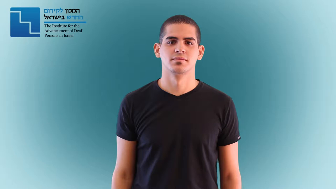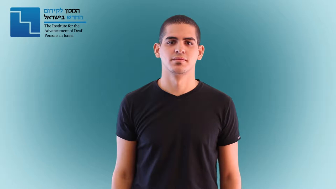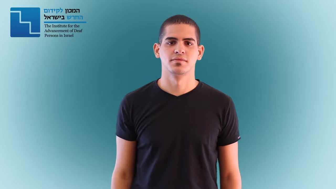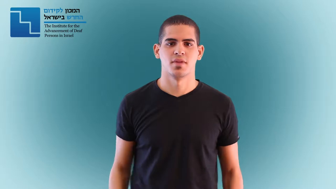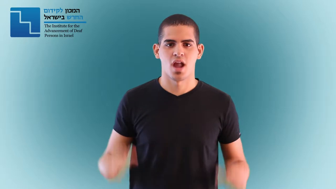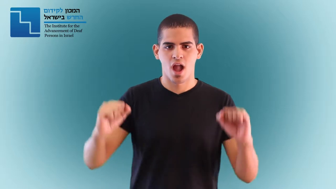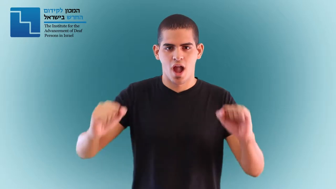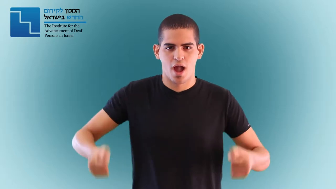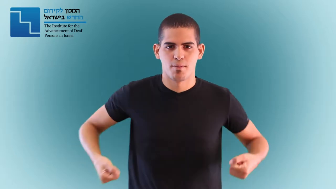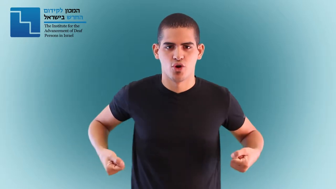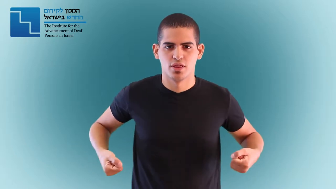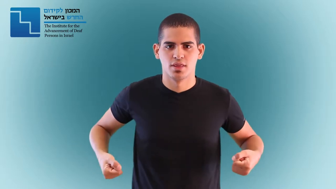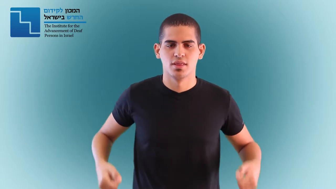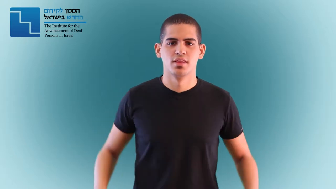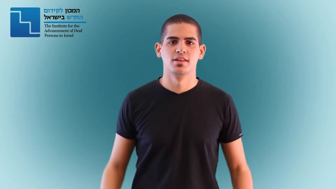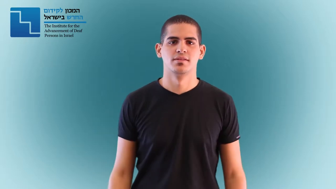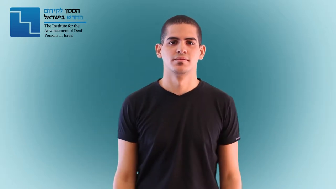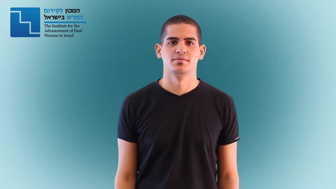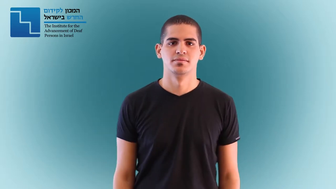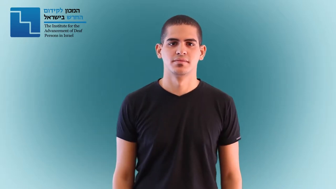חרמון